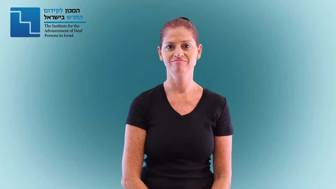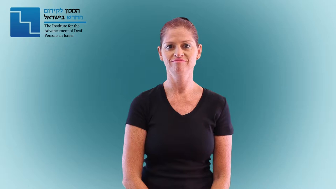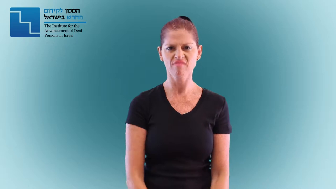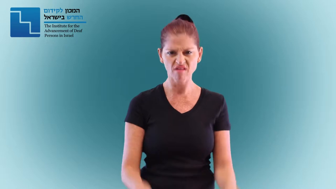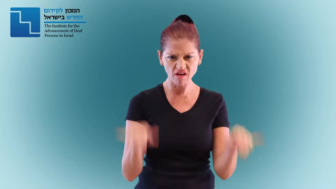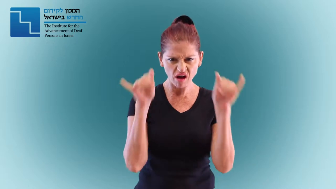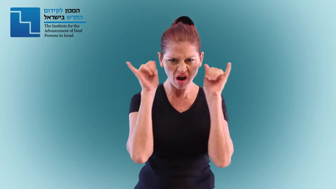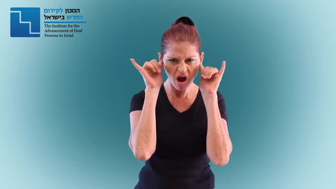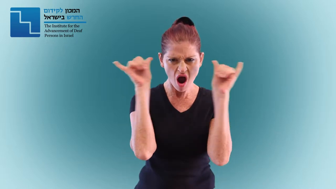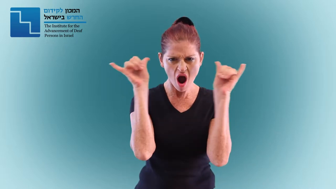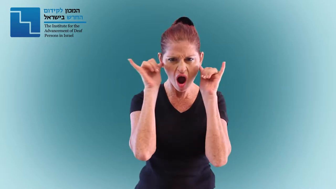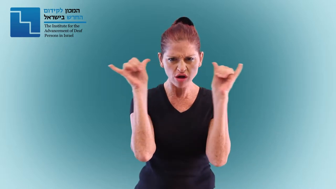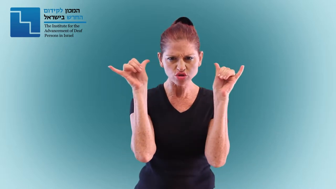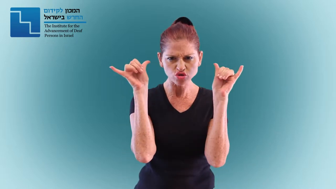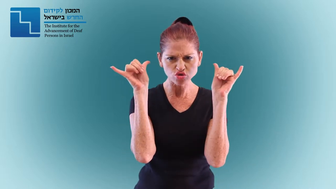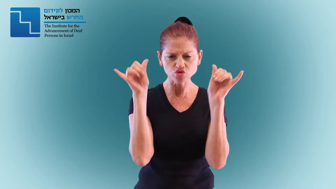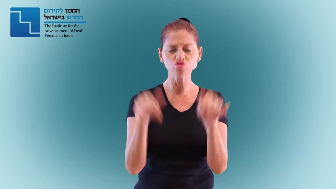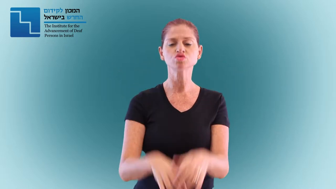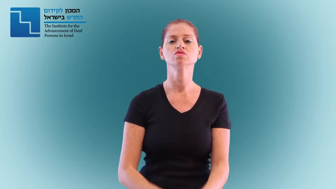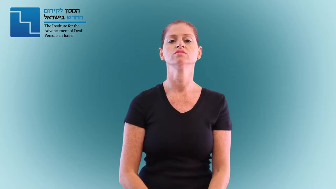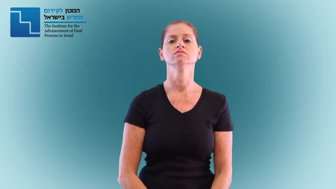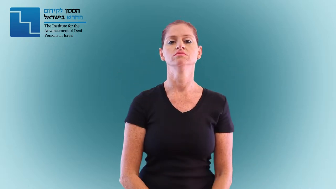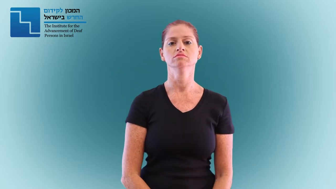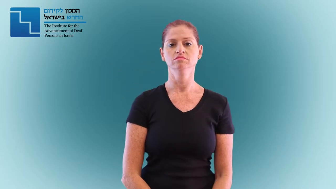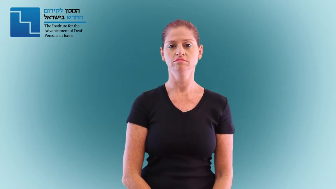רעש